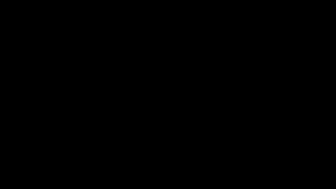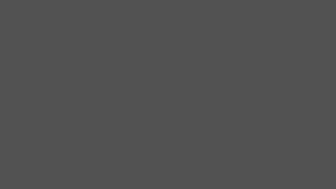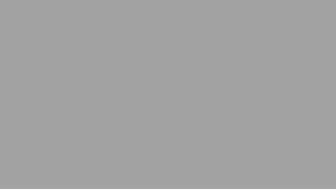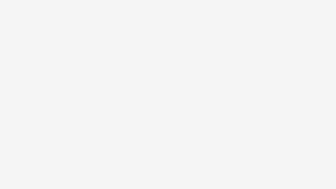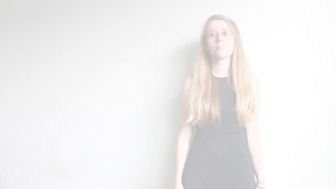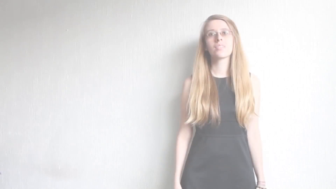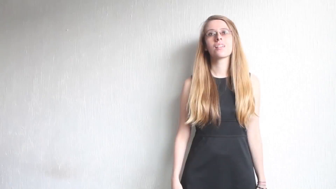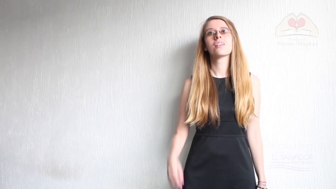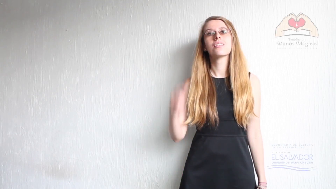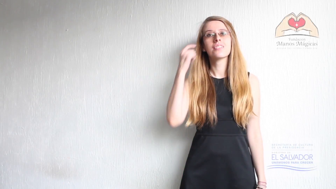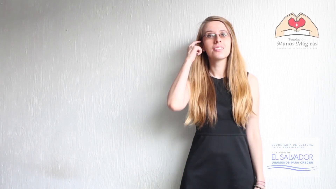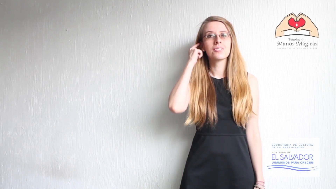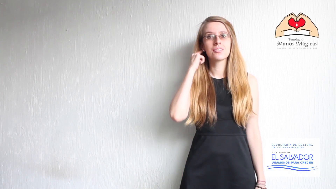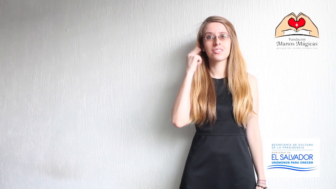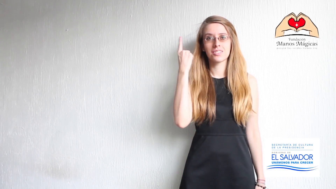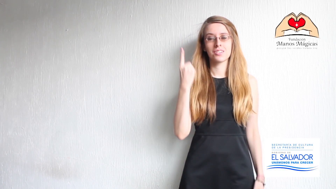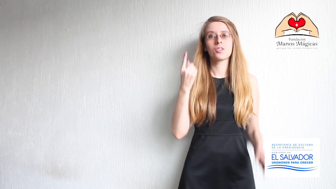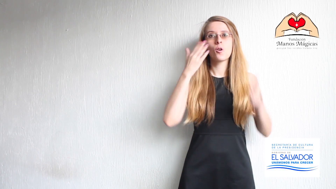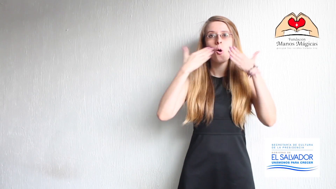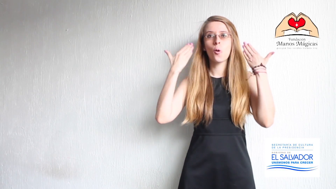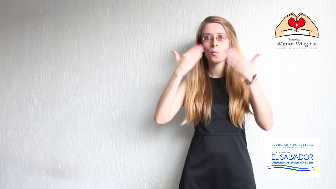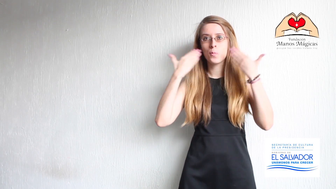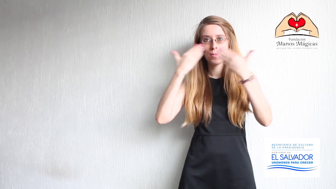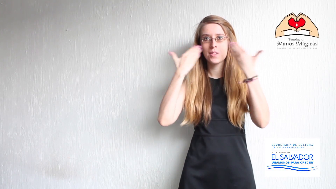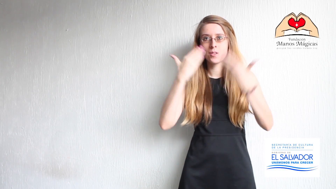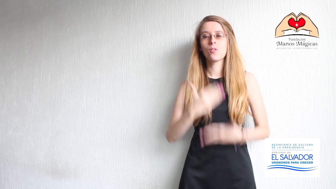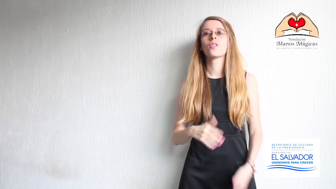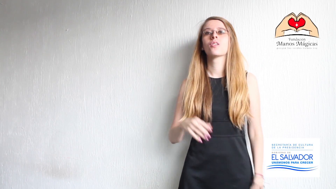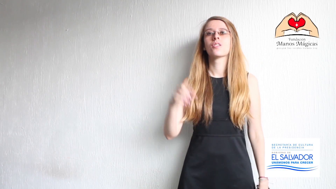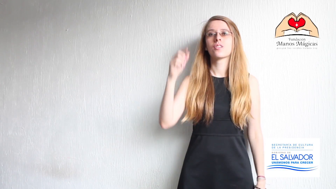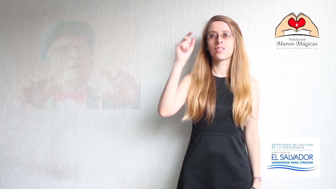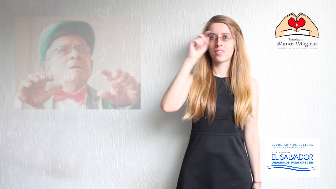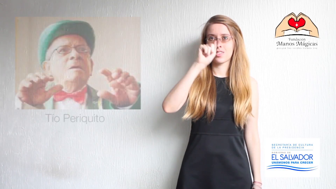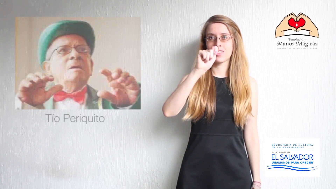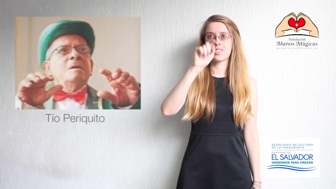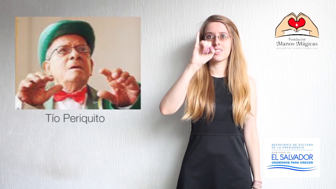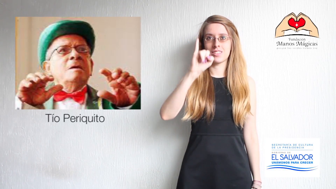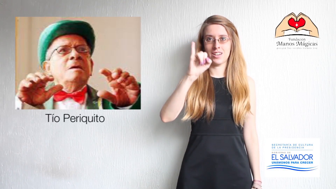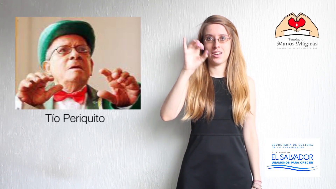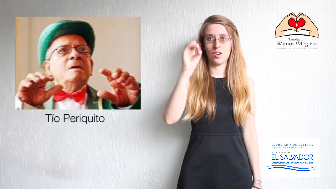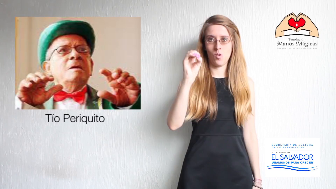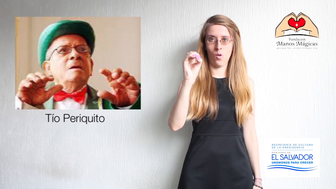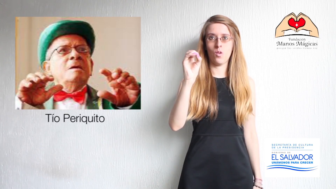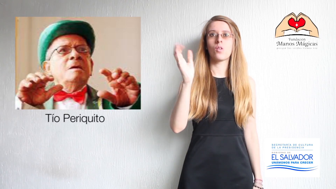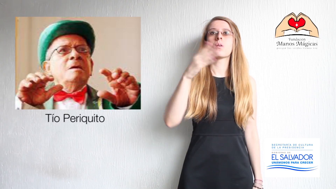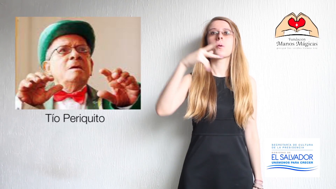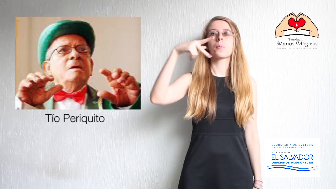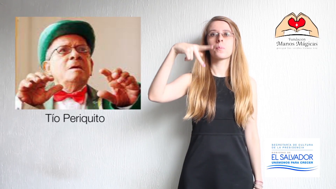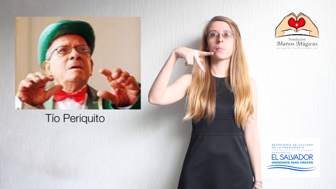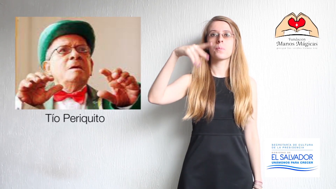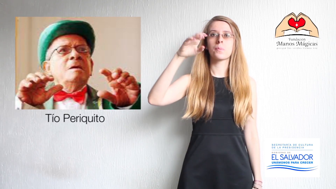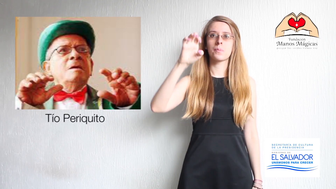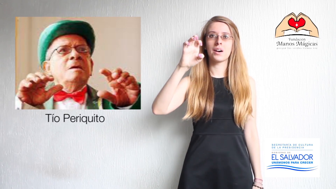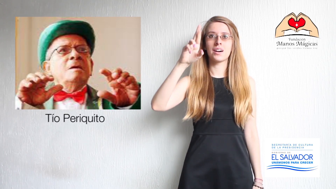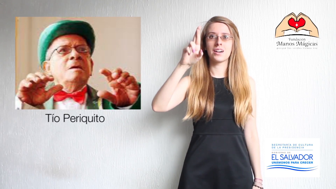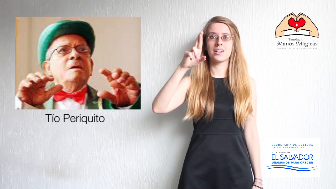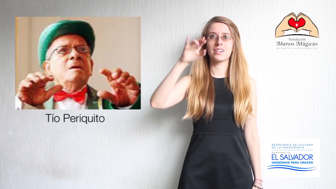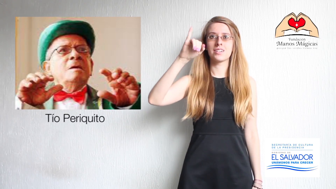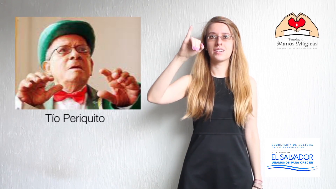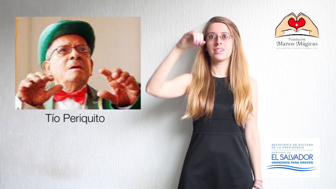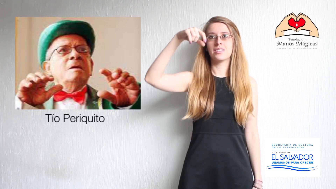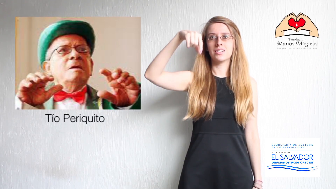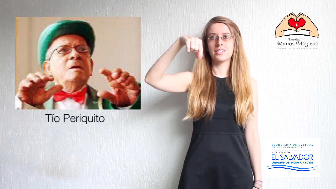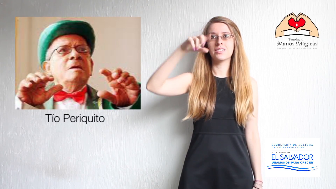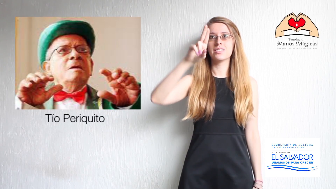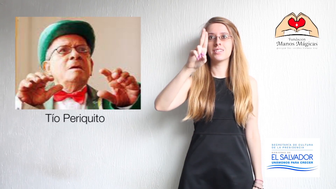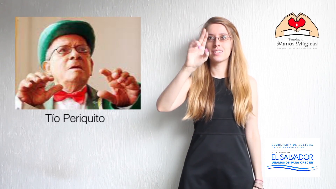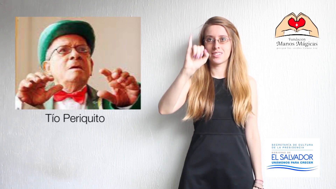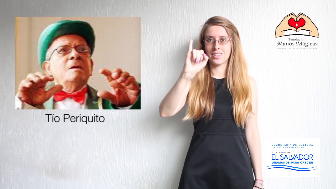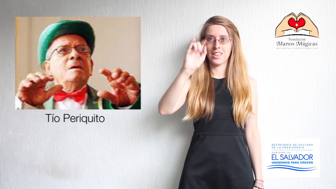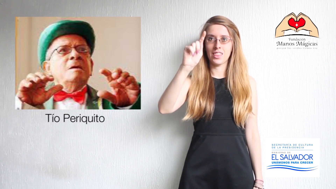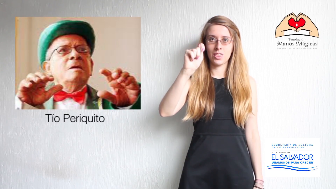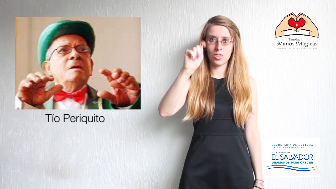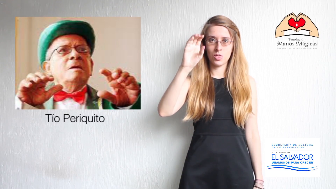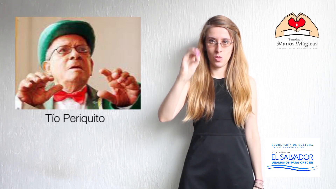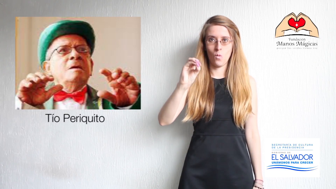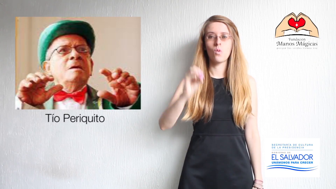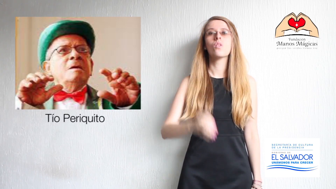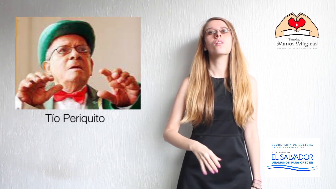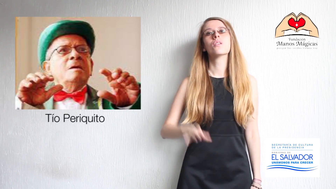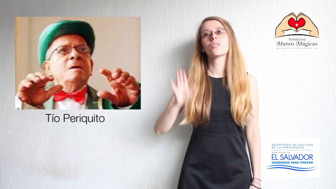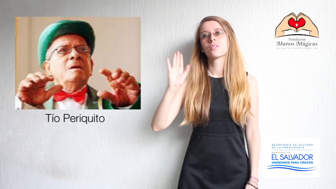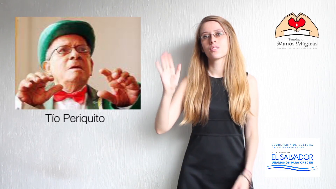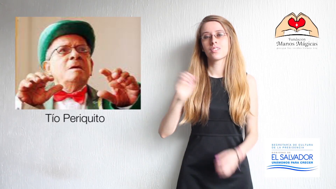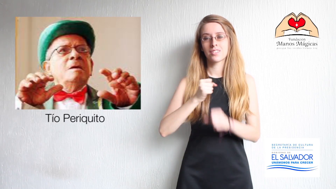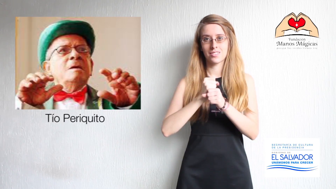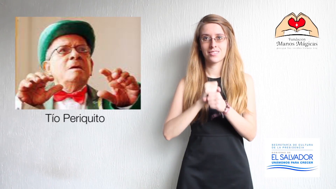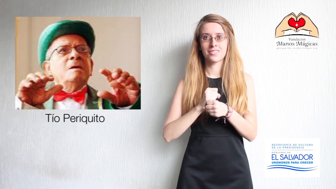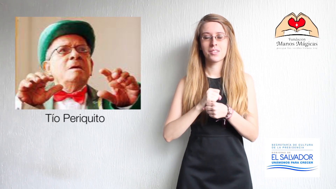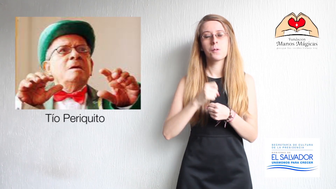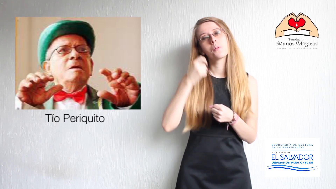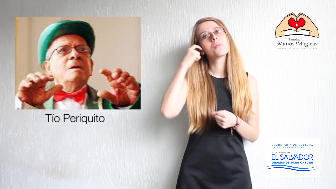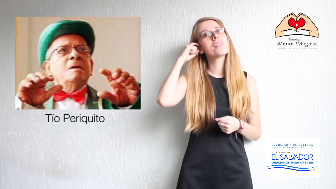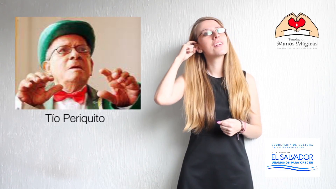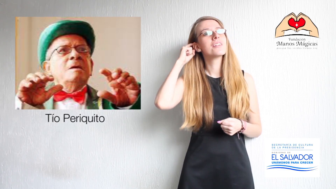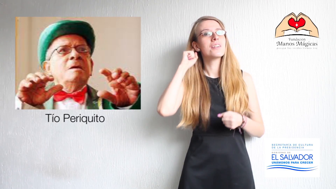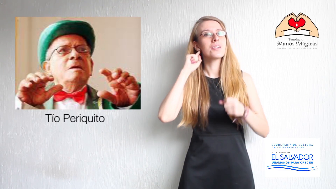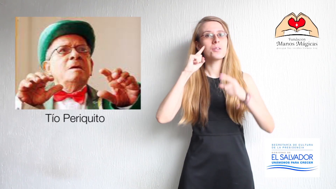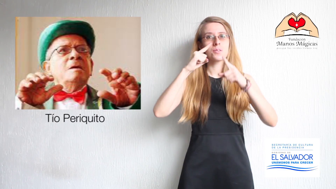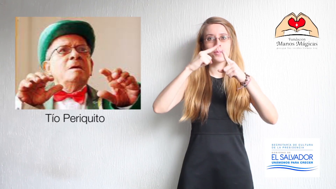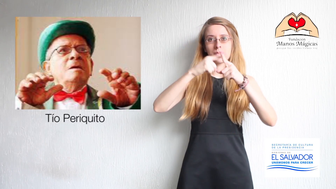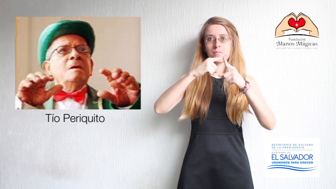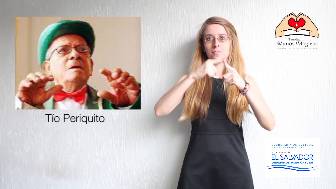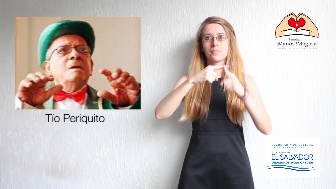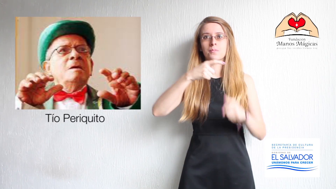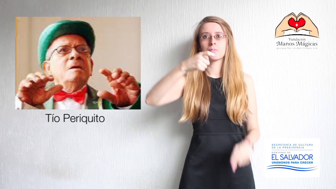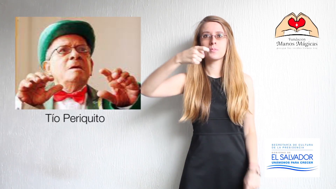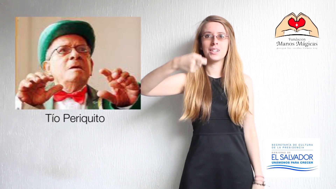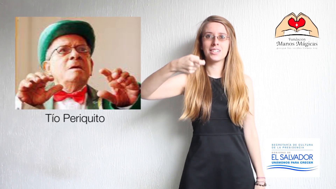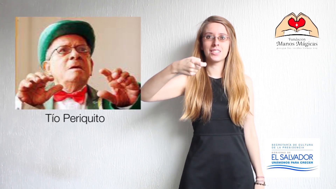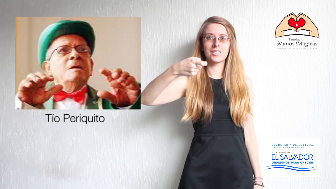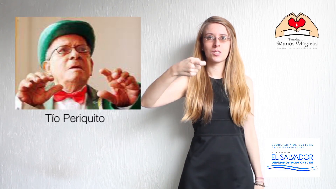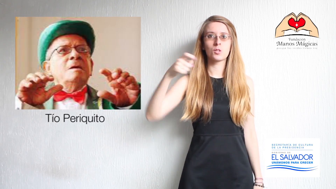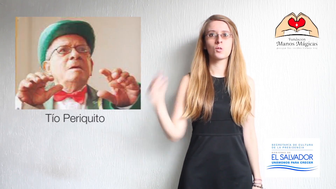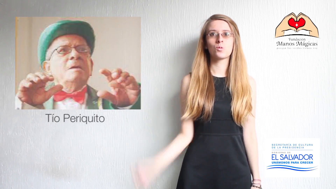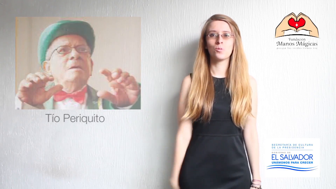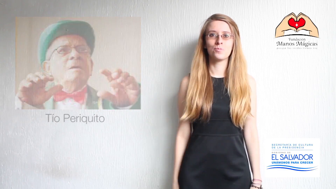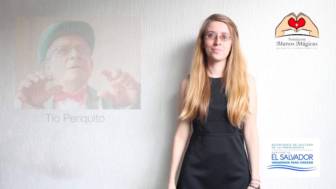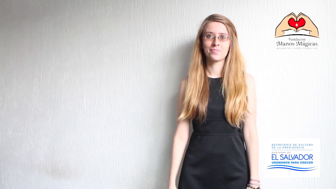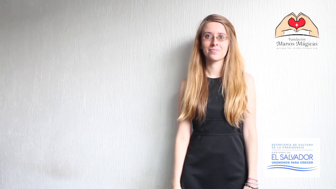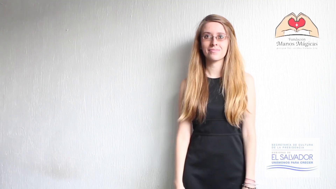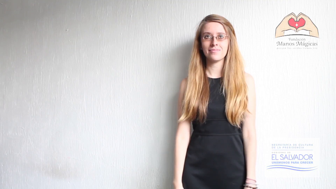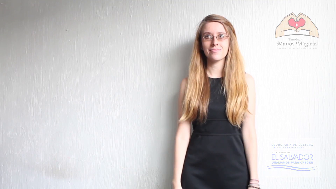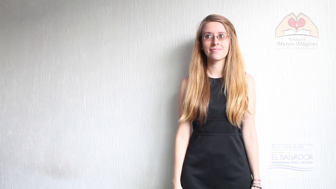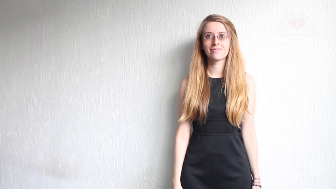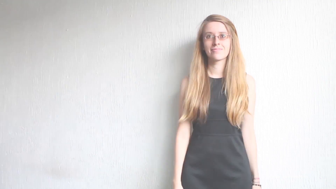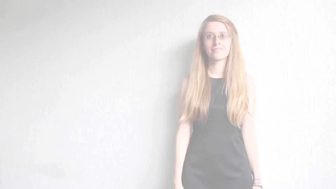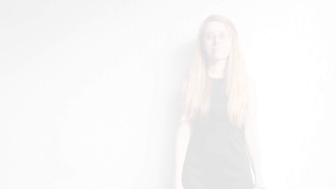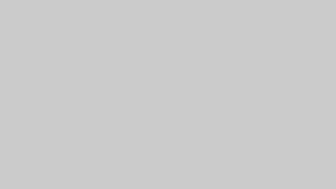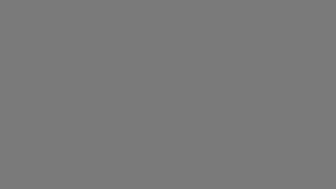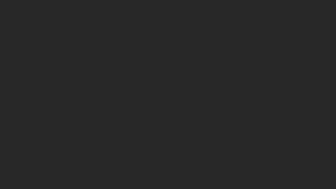Tio Periquito